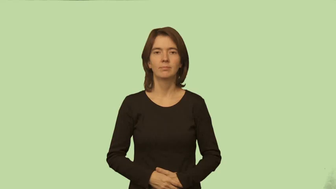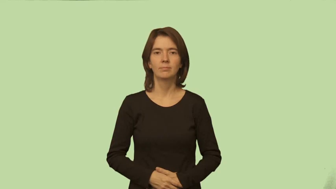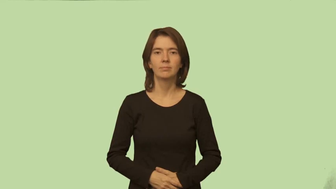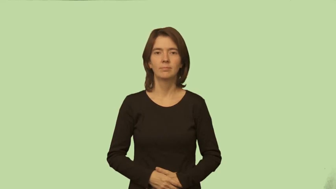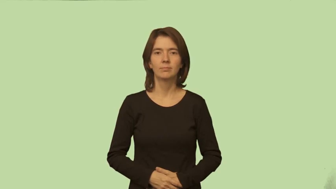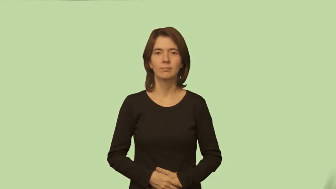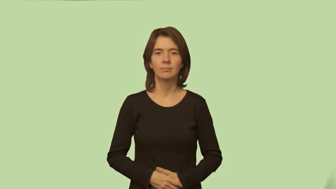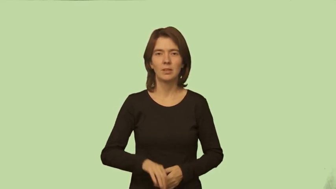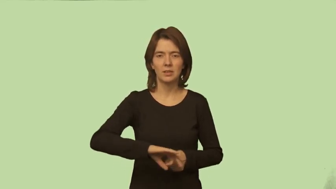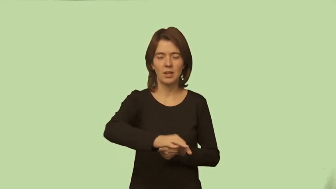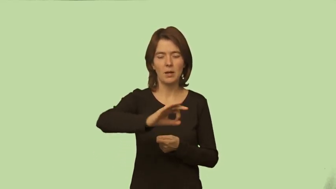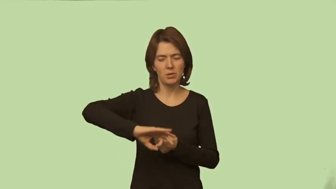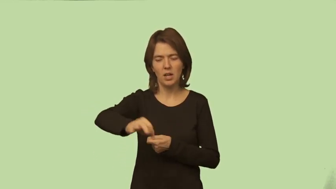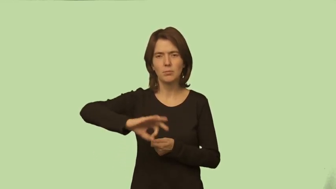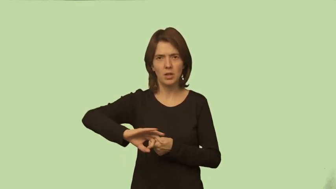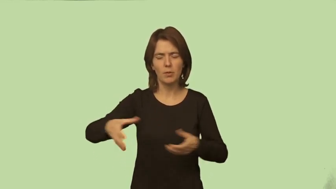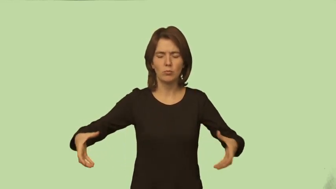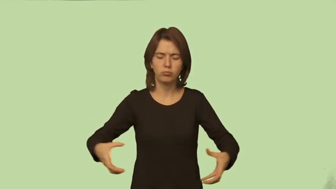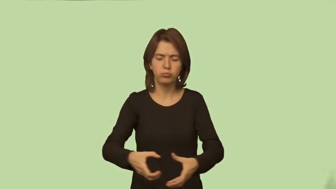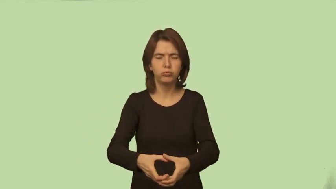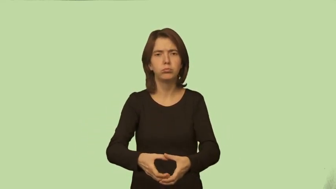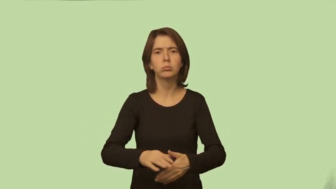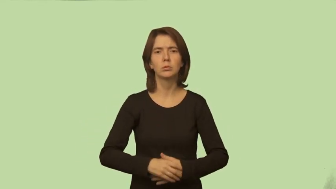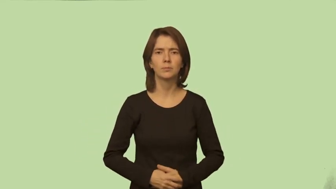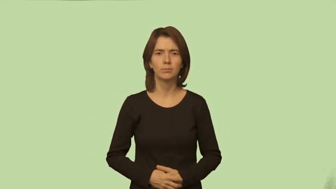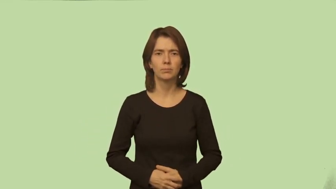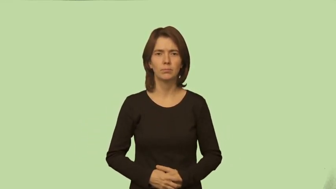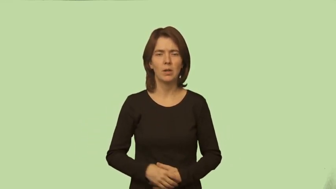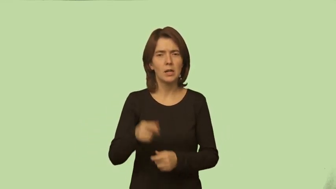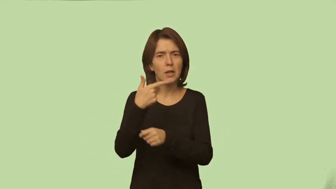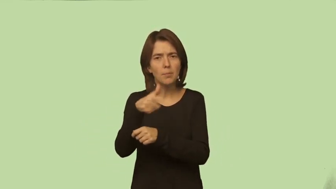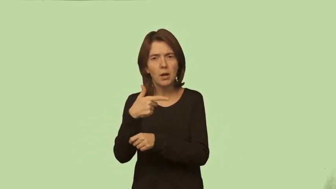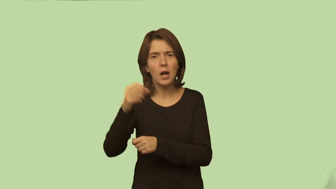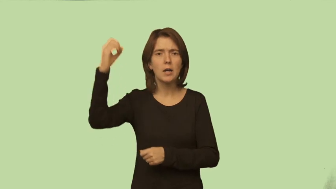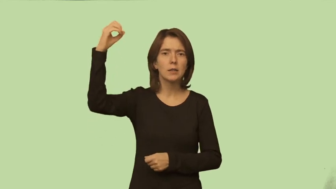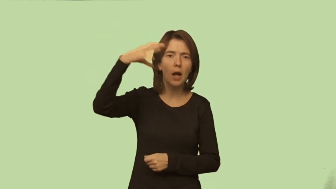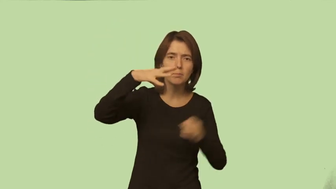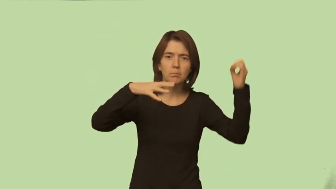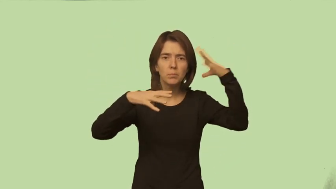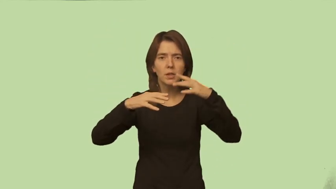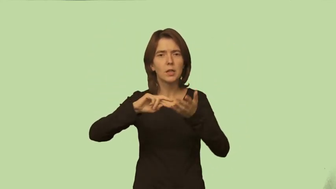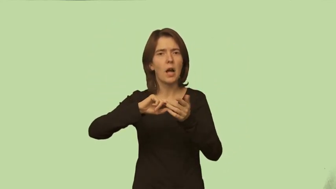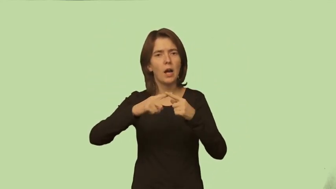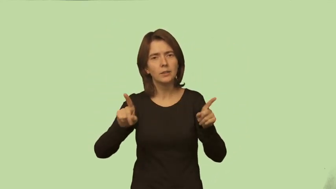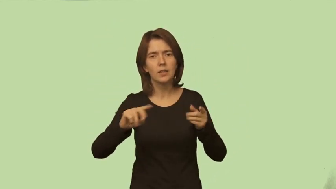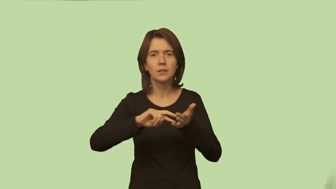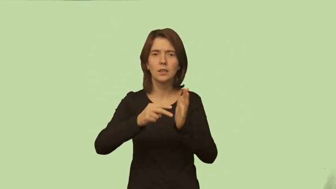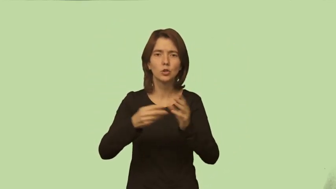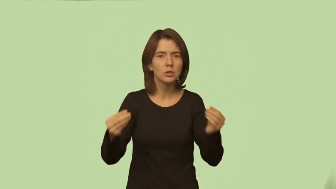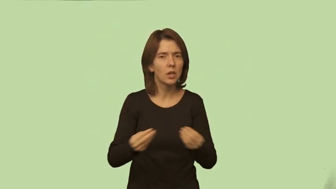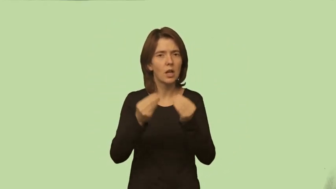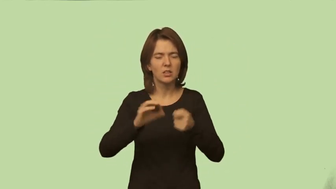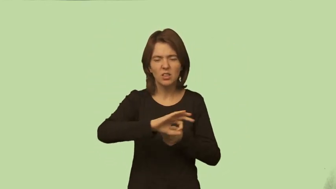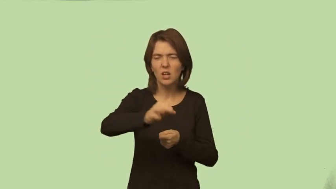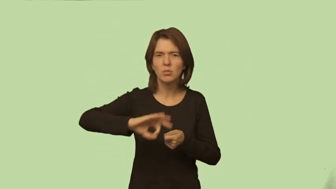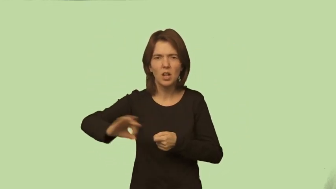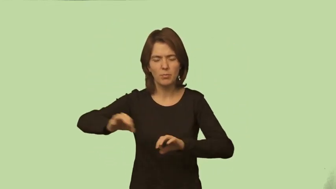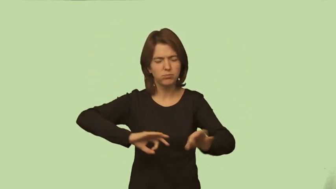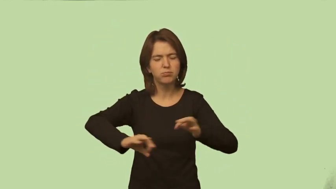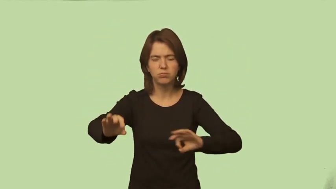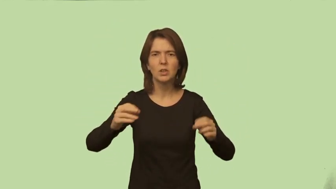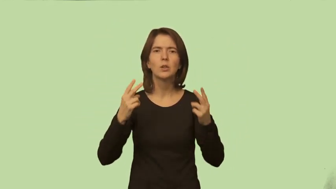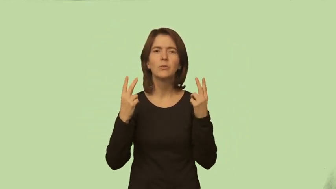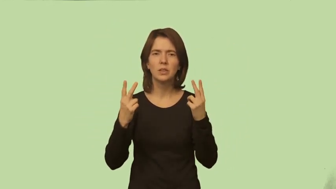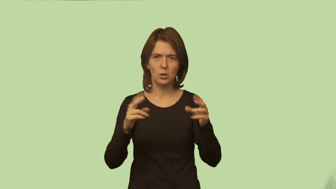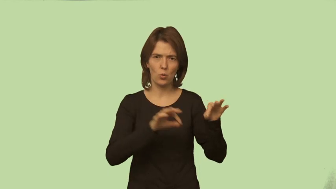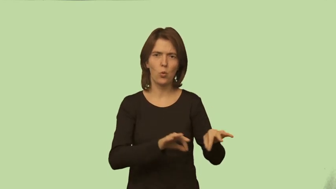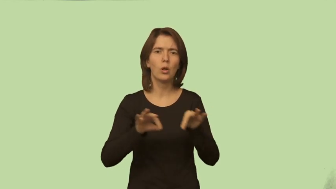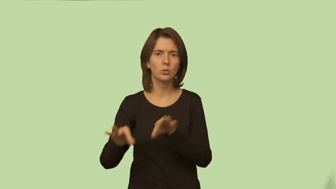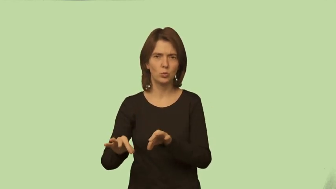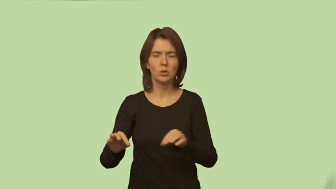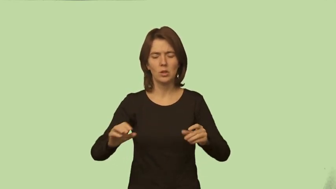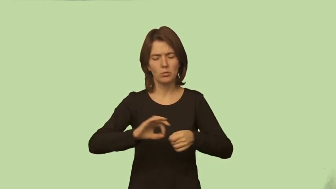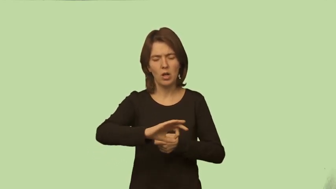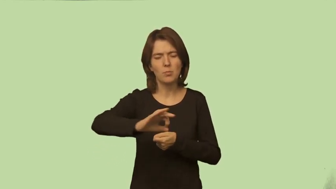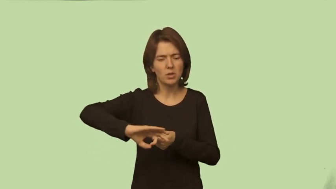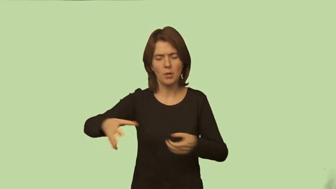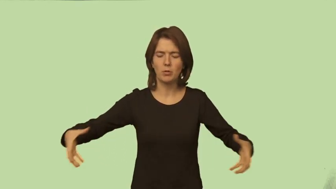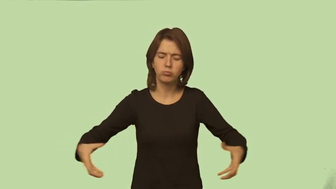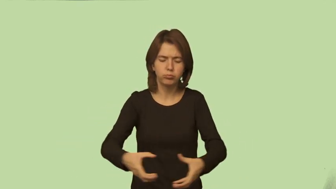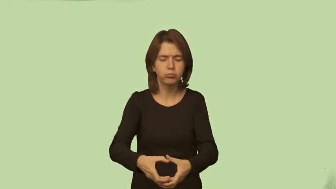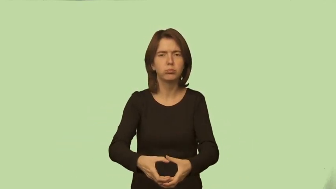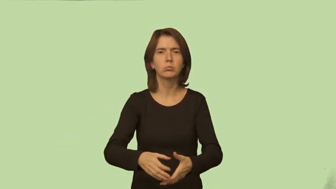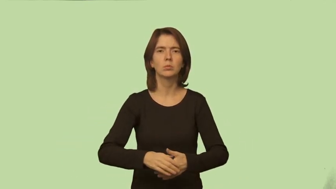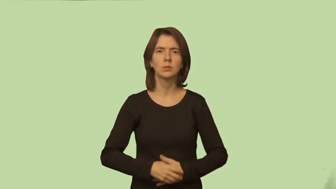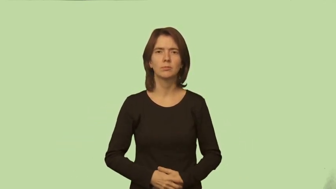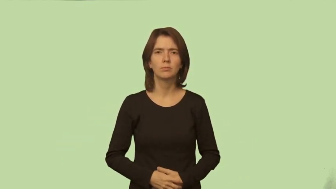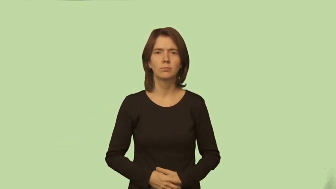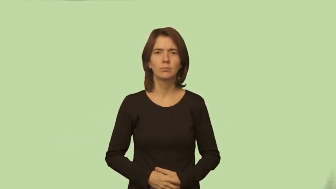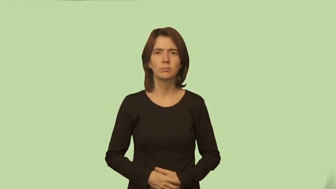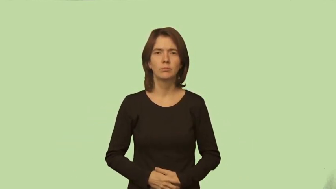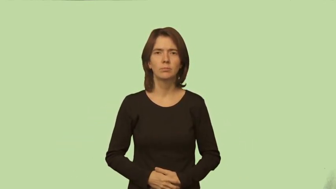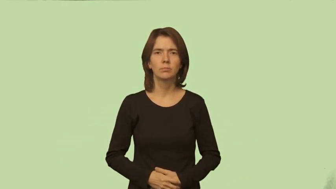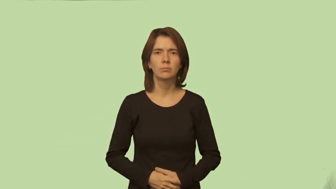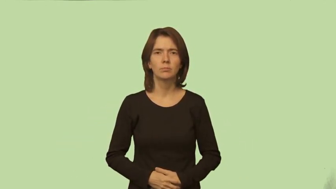Kabelführung